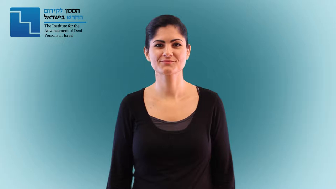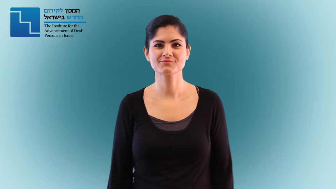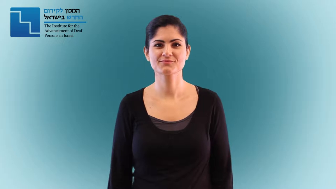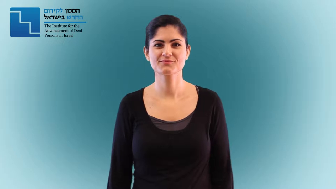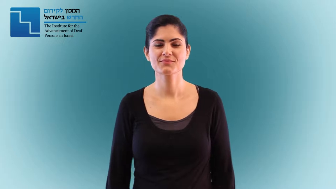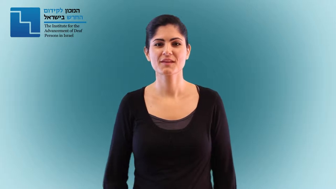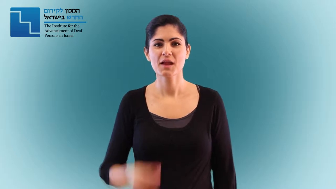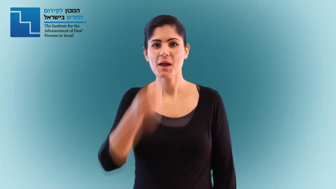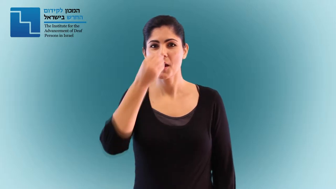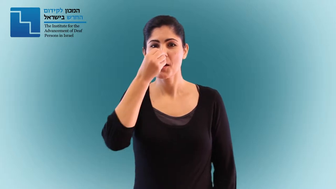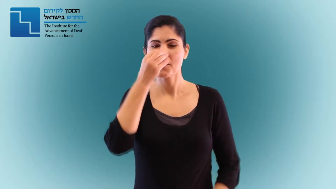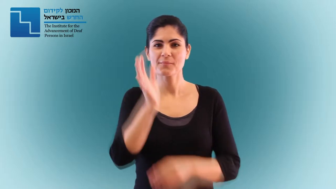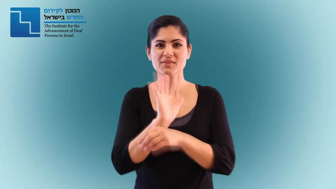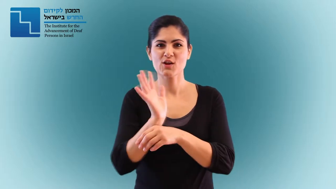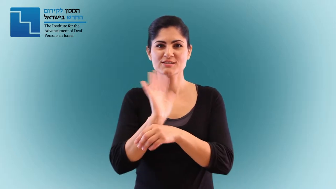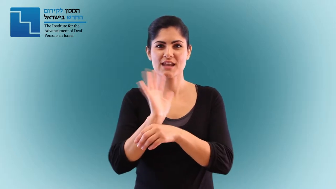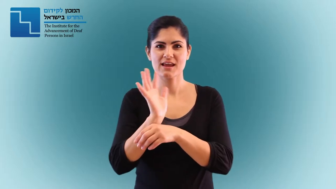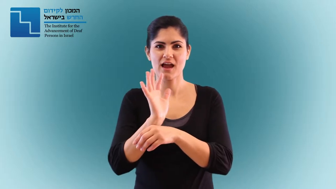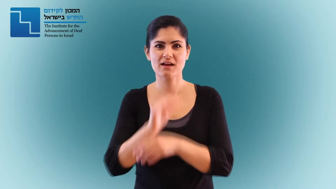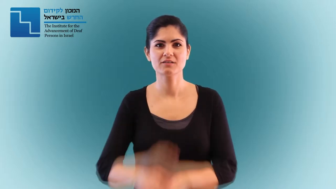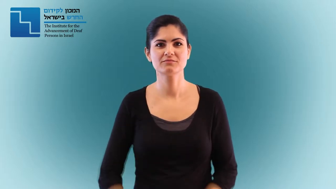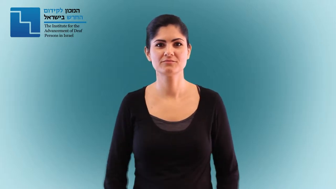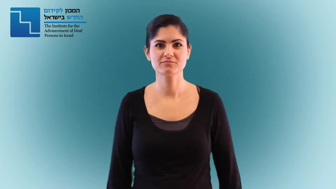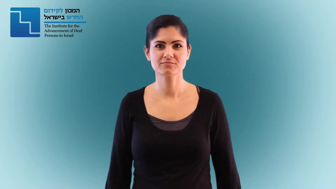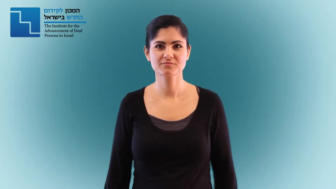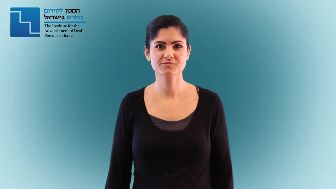פטרוזיליה